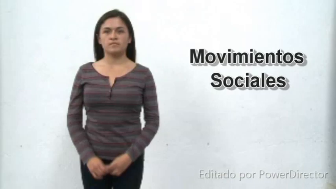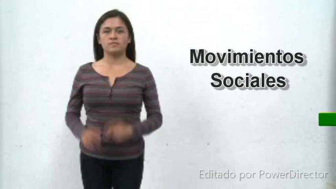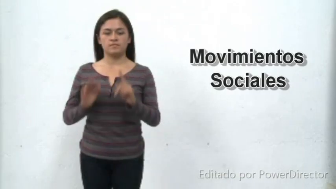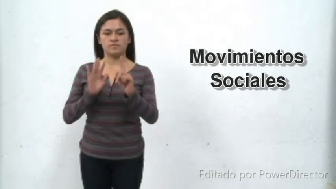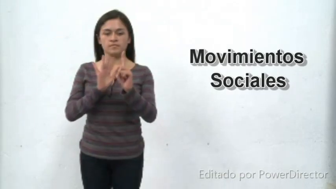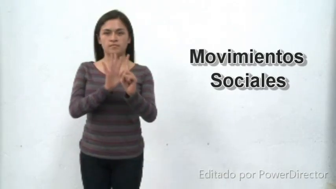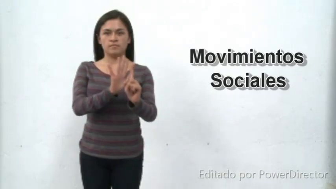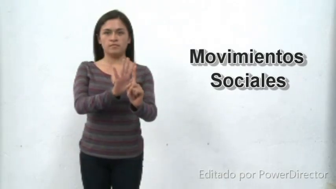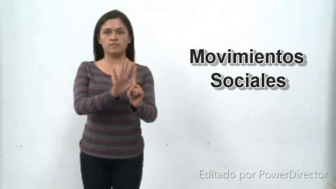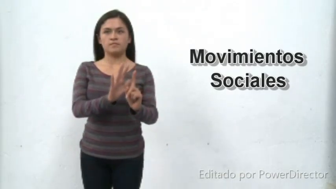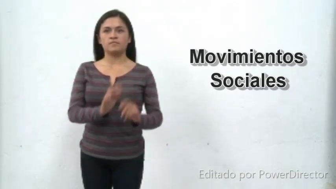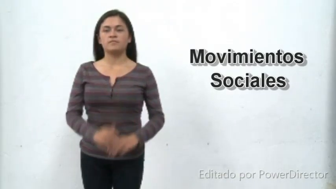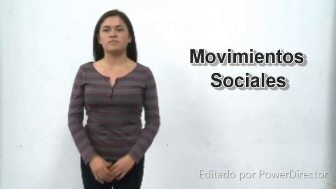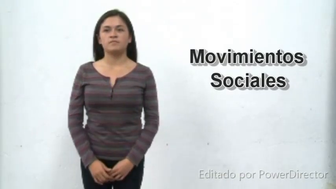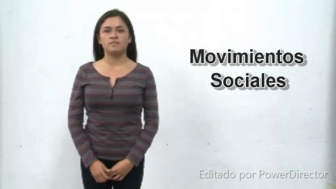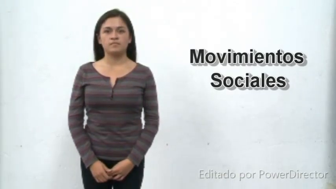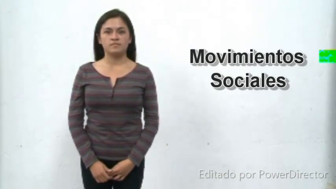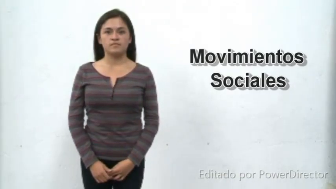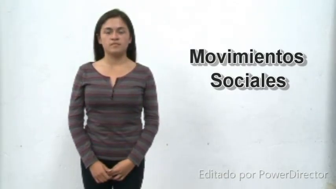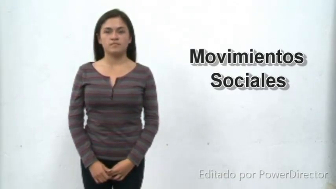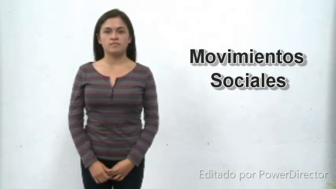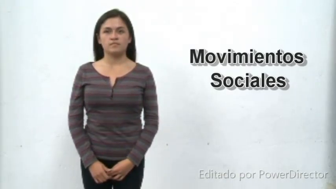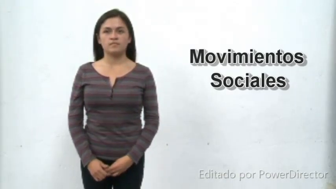Movimientos Sociales